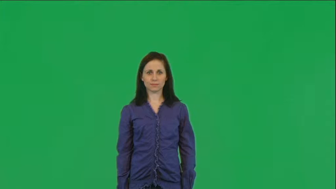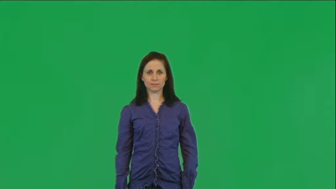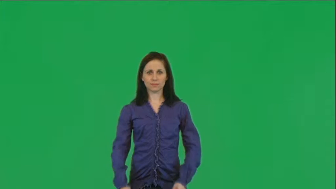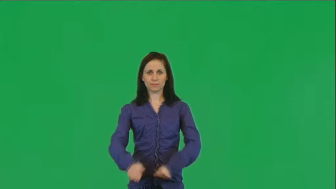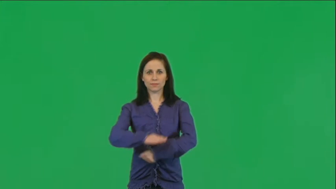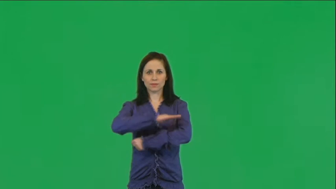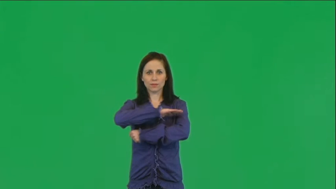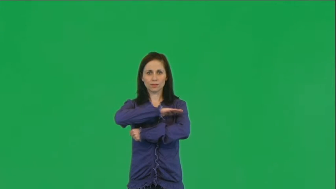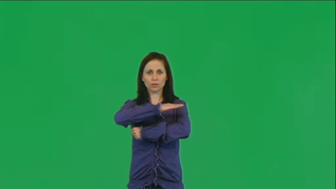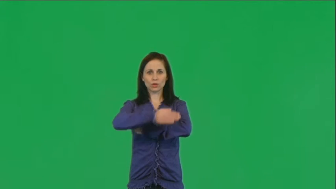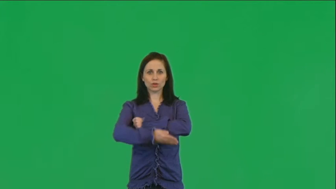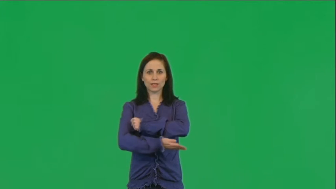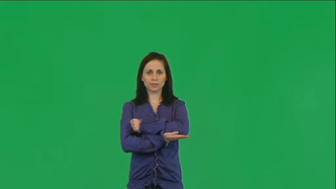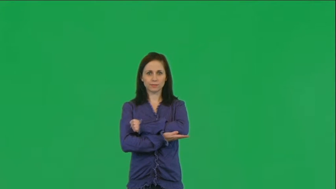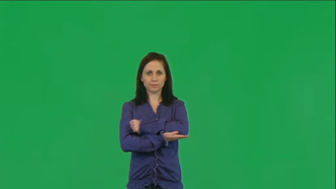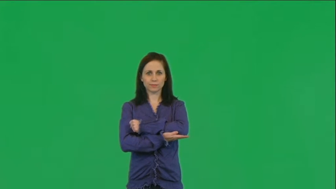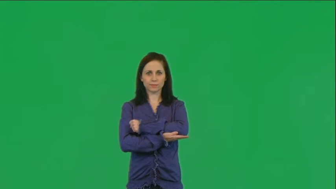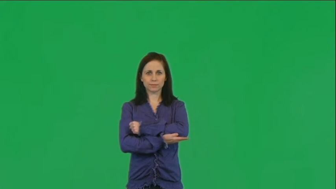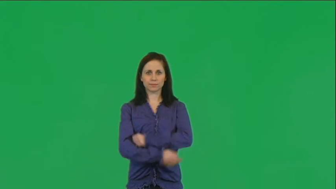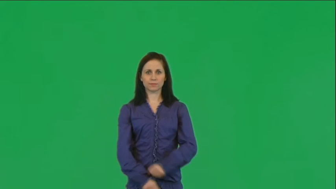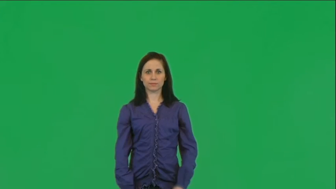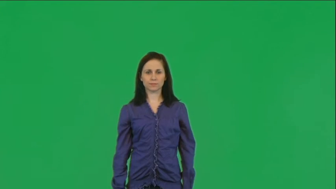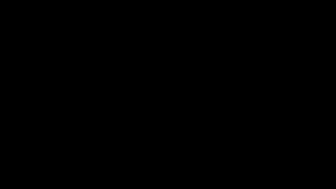Koszalin